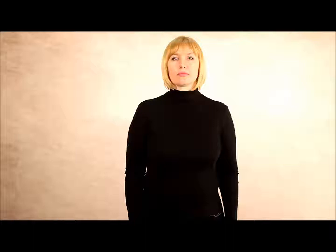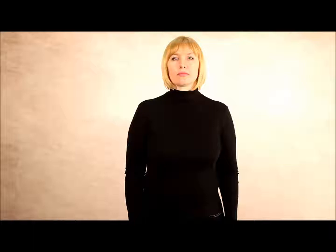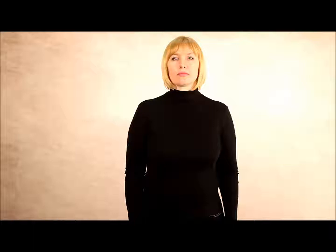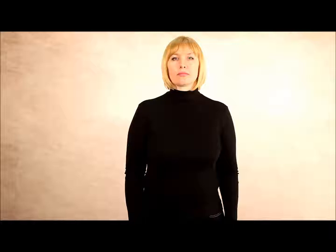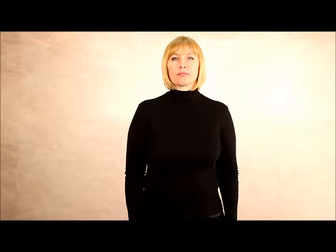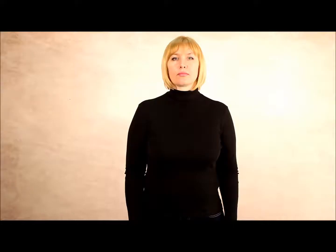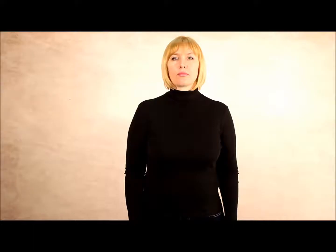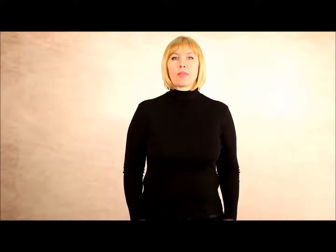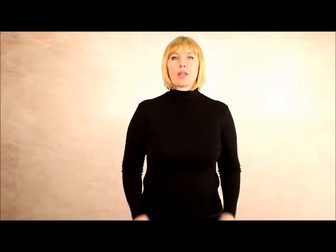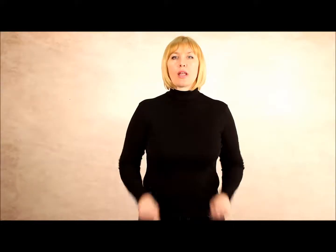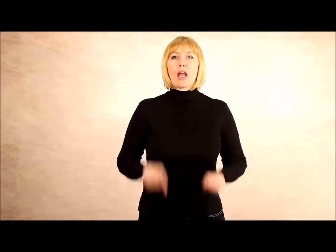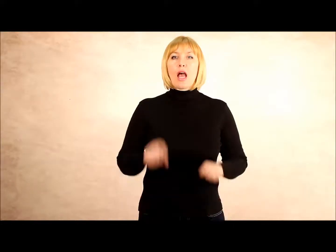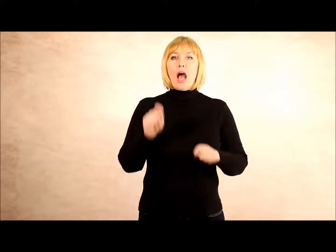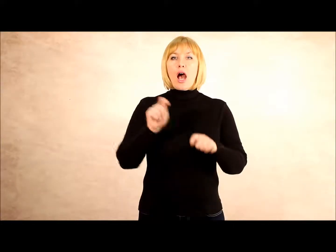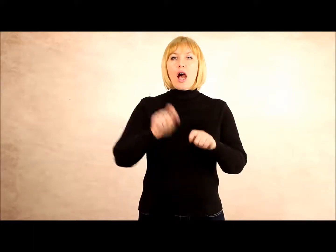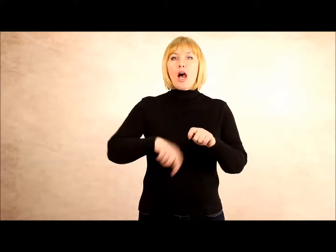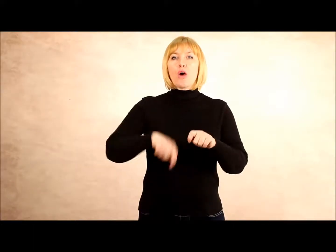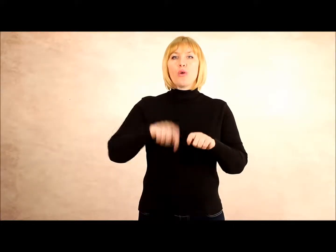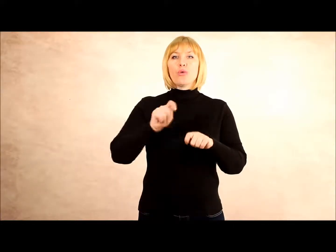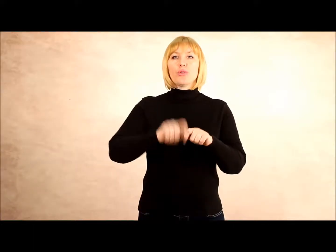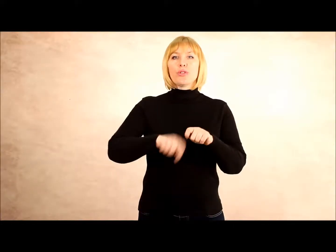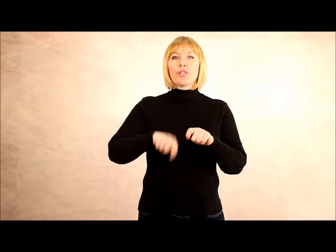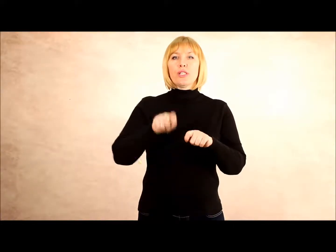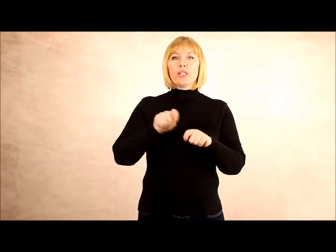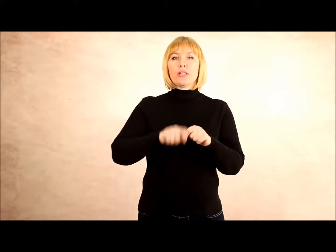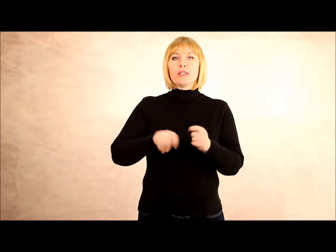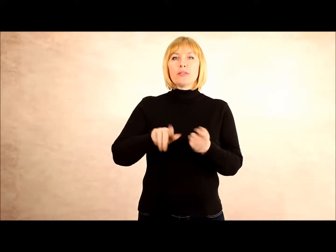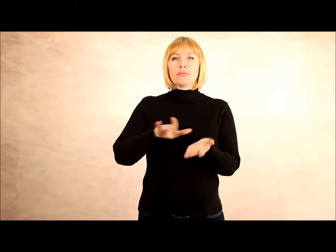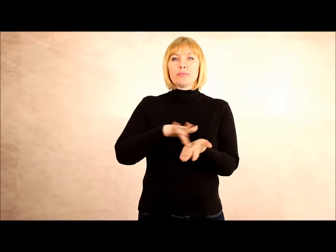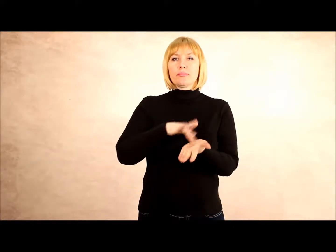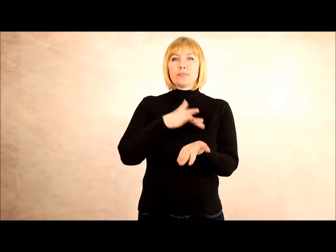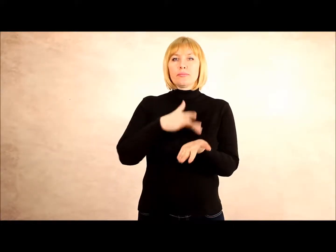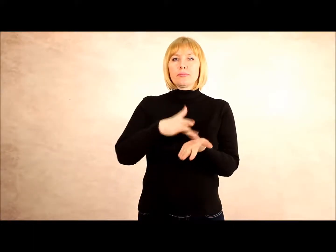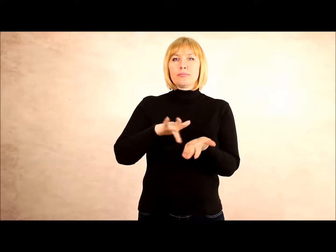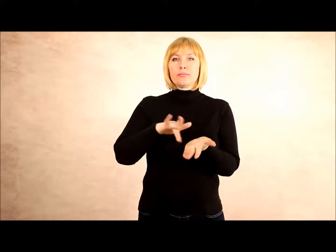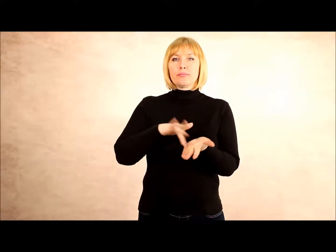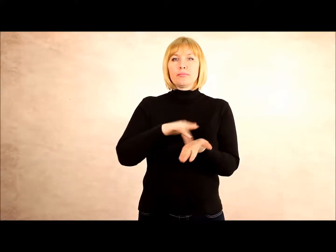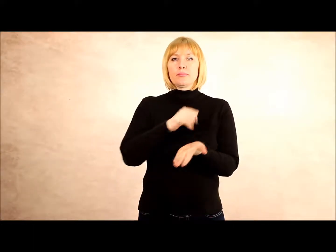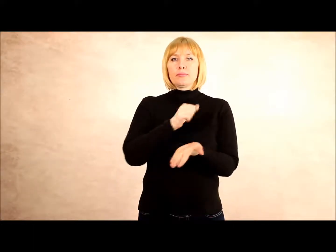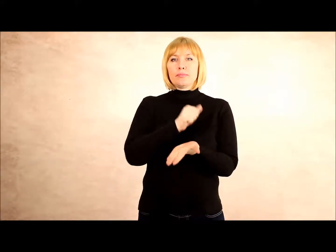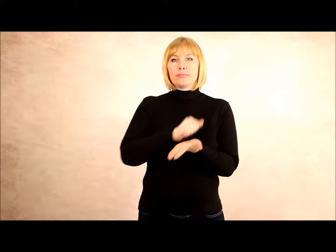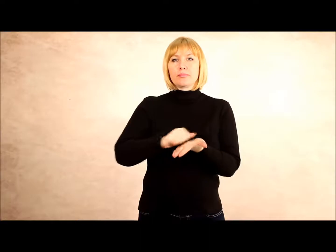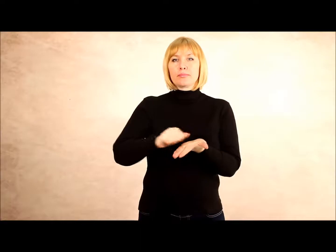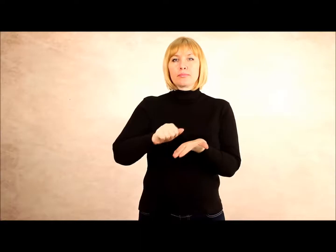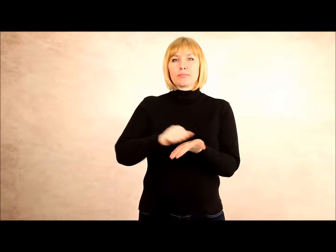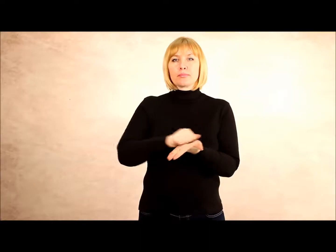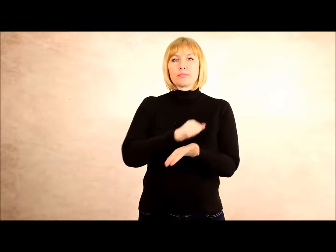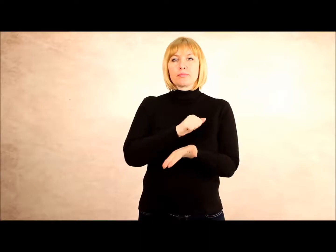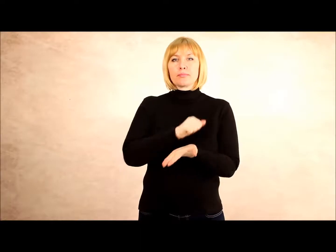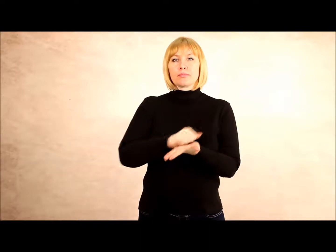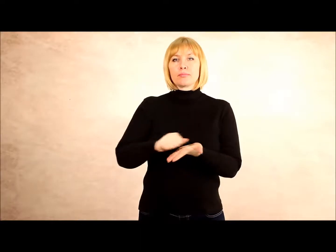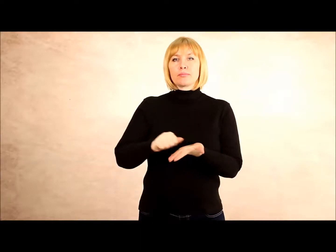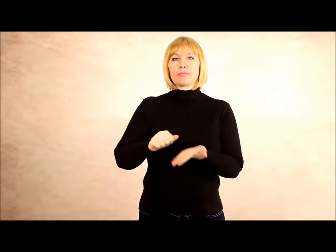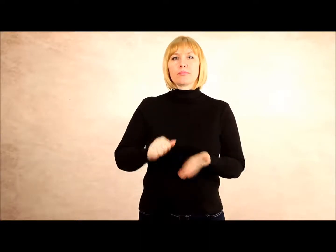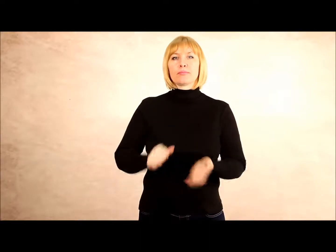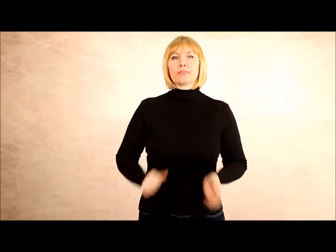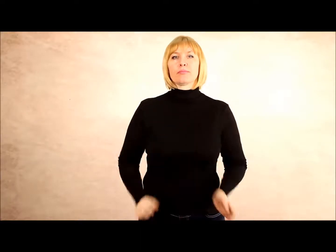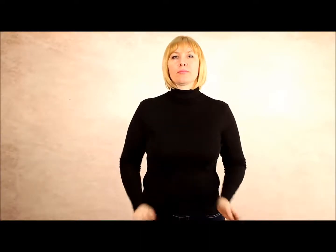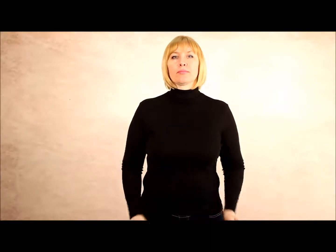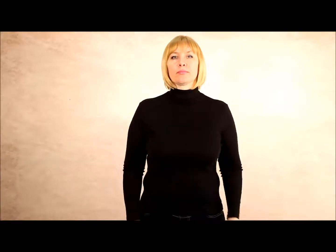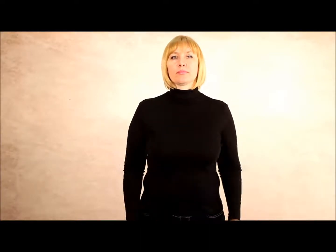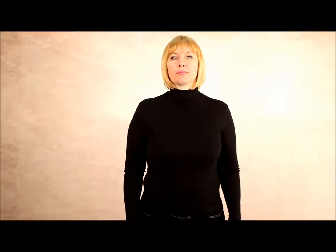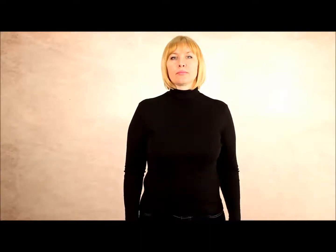Audit